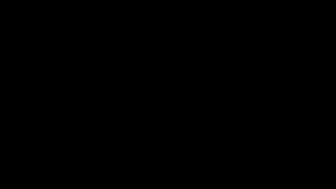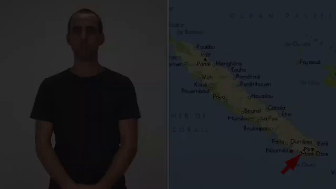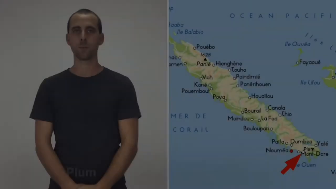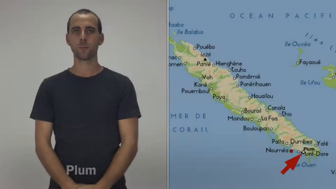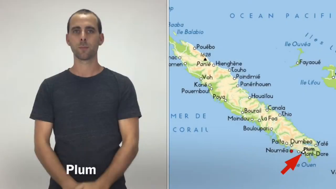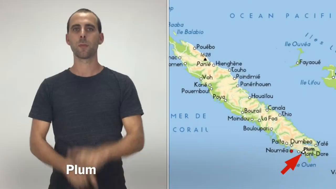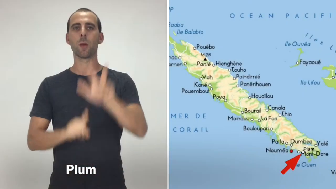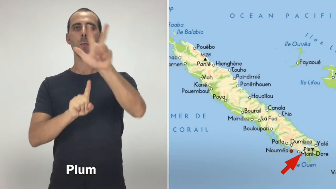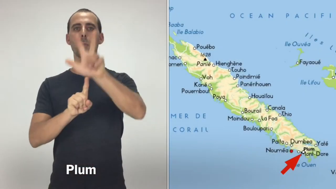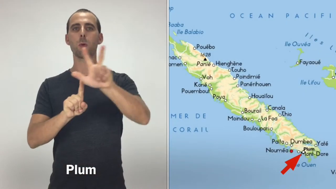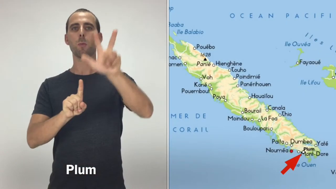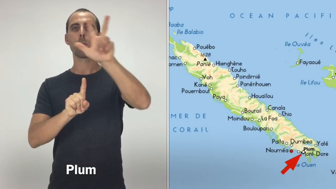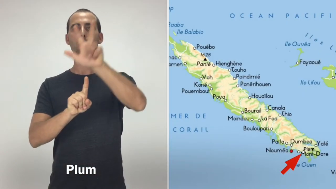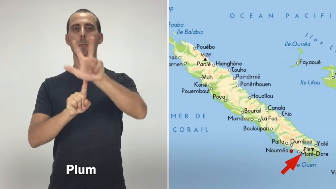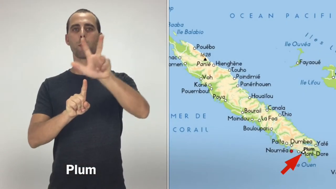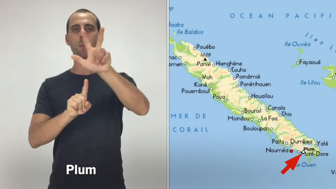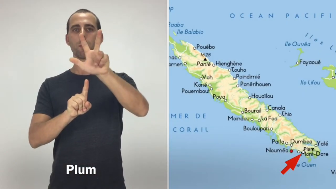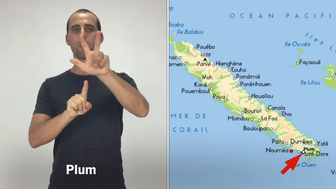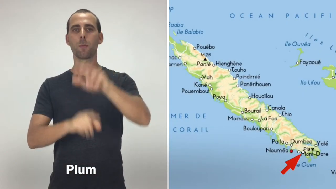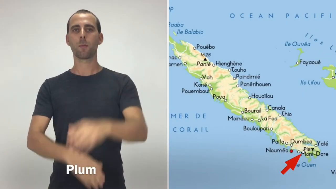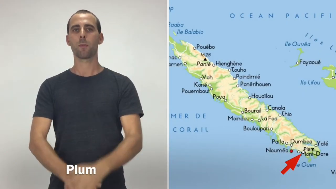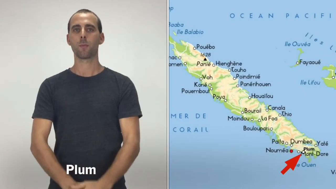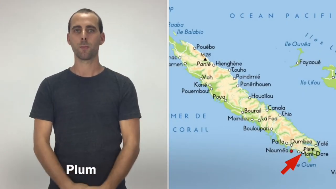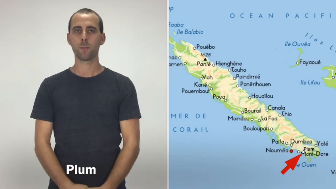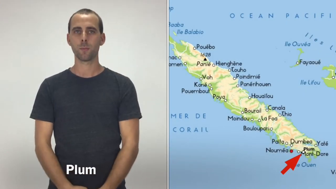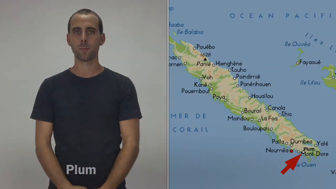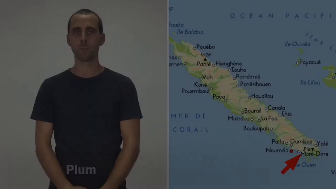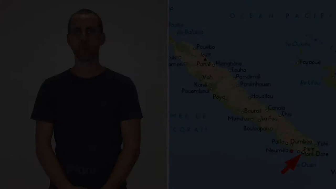Plum